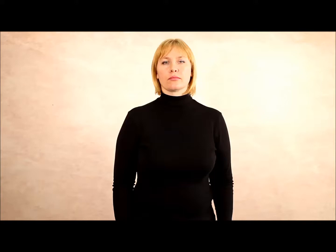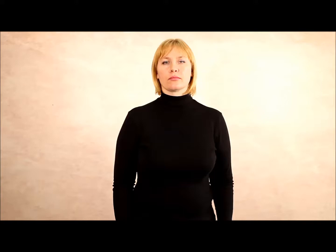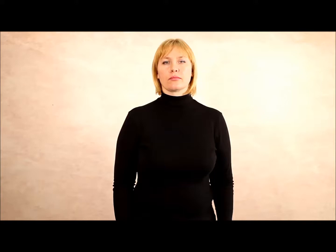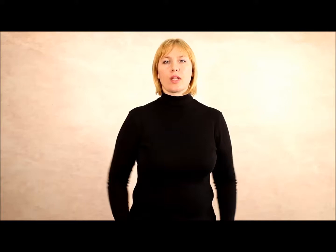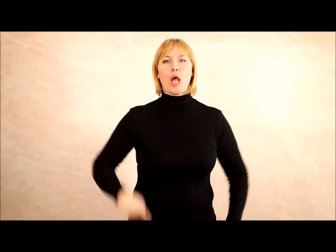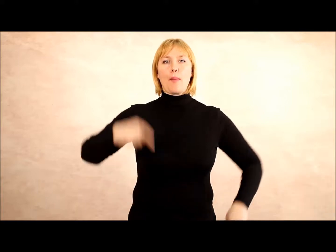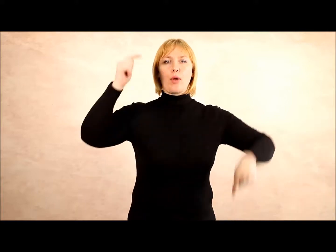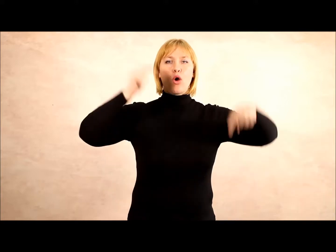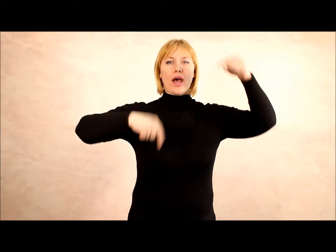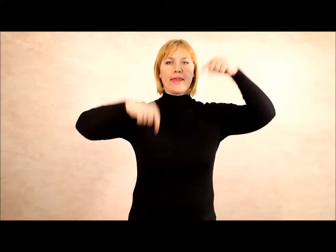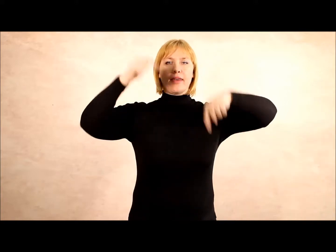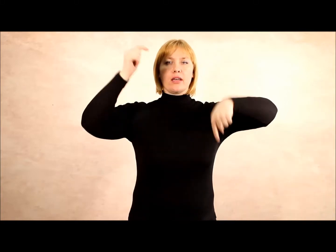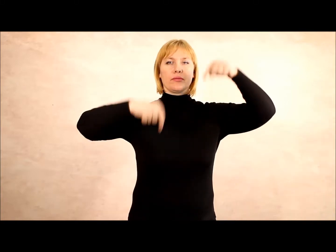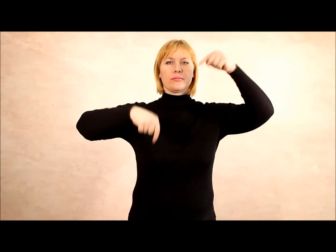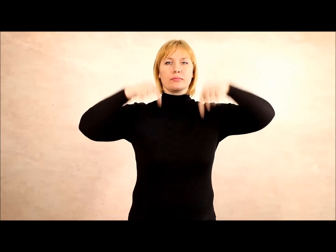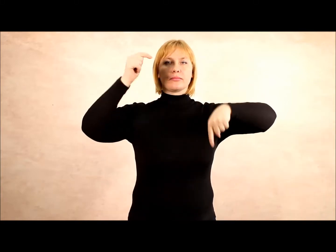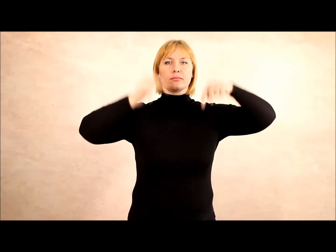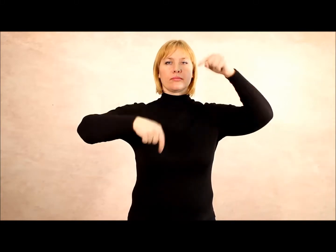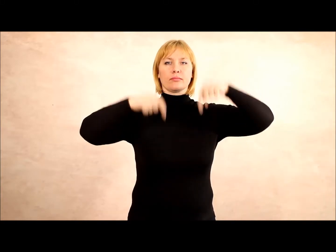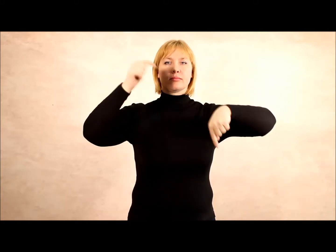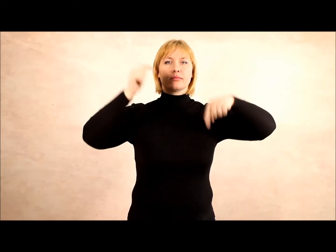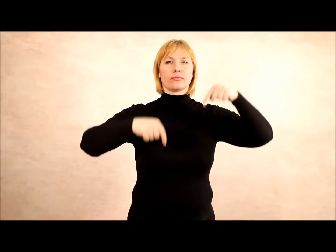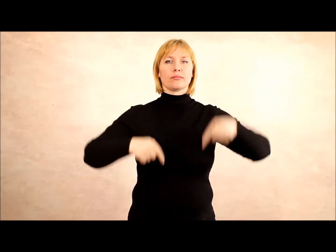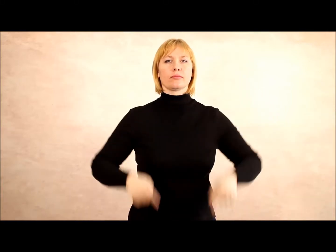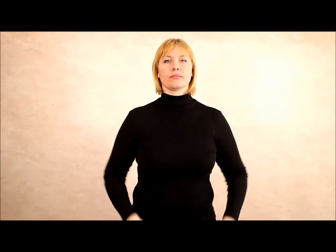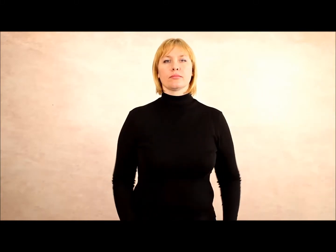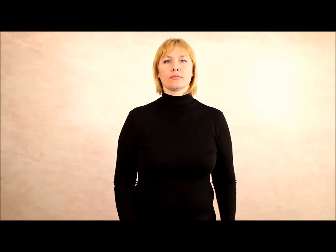Ploaie